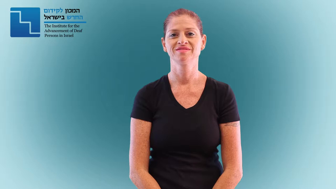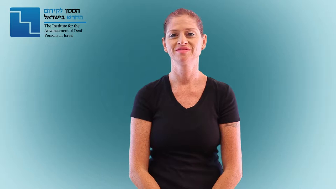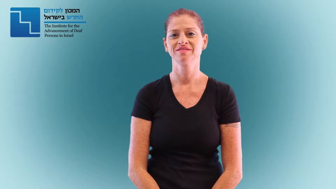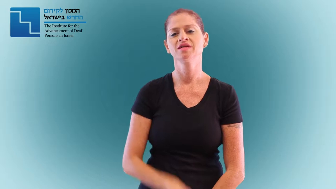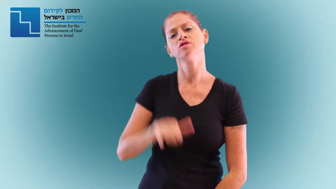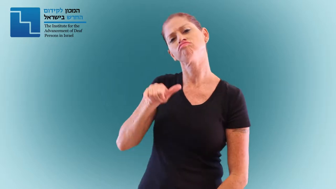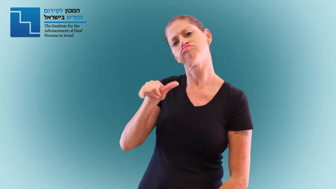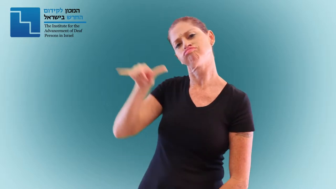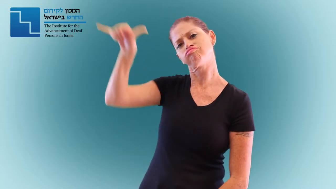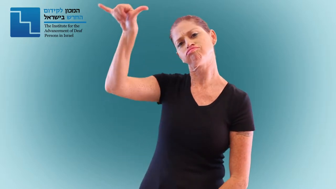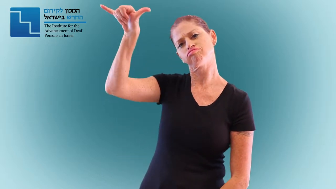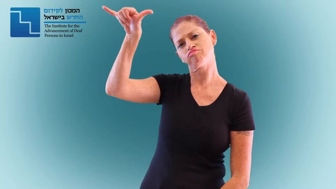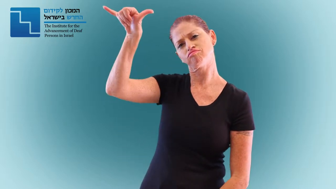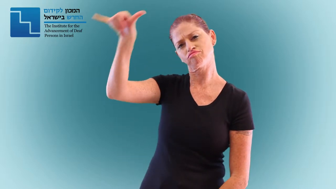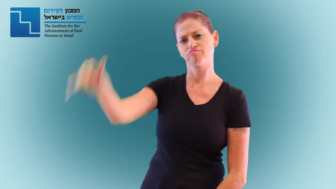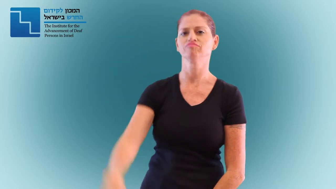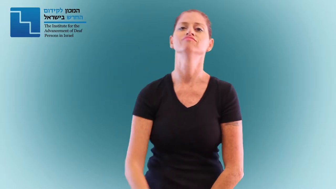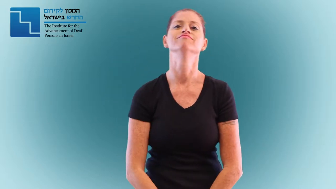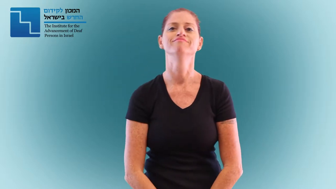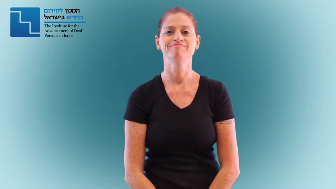לטוס